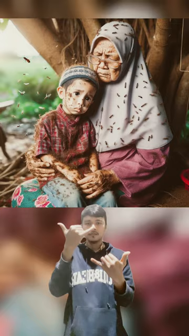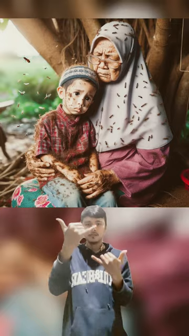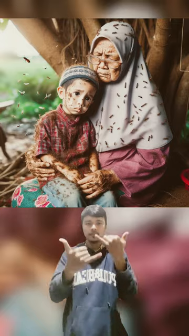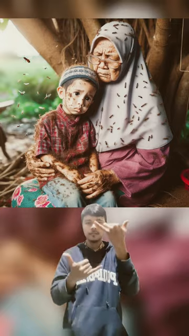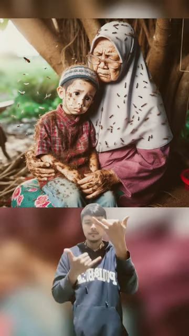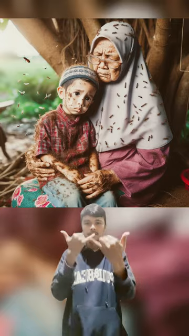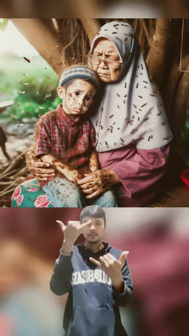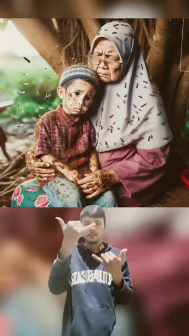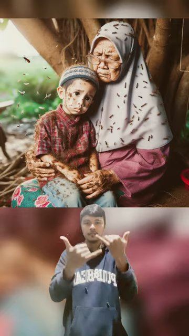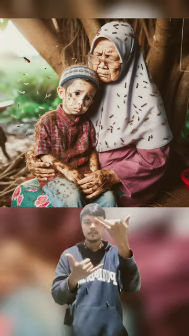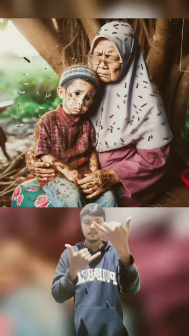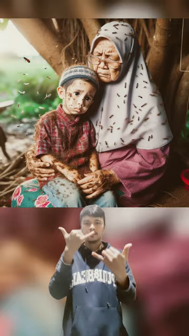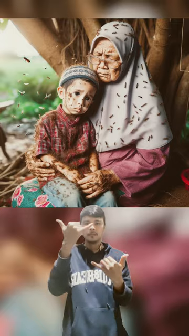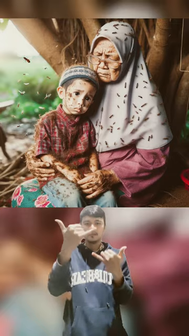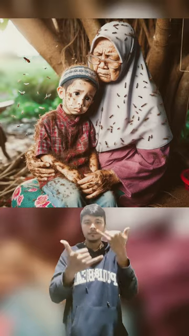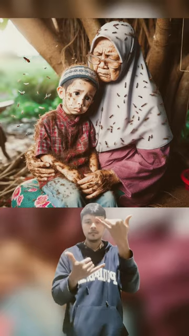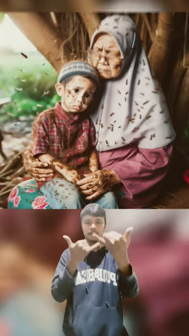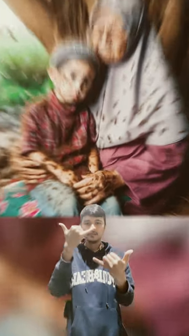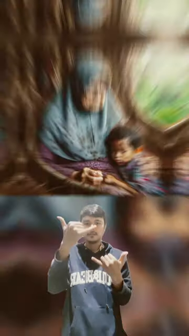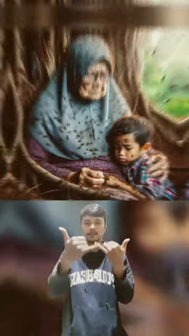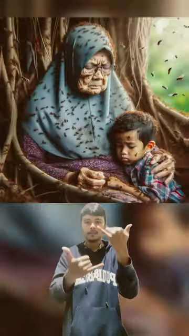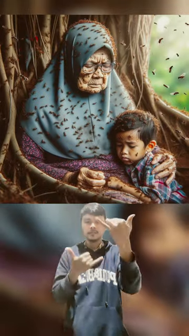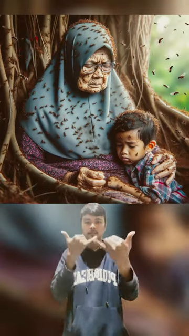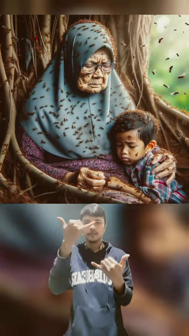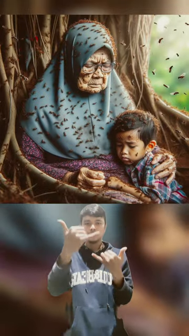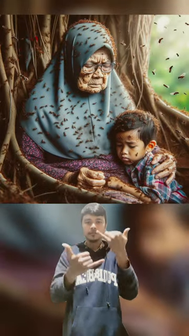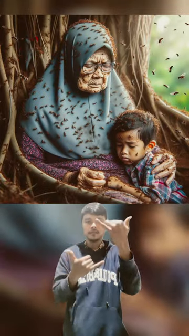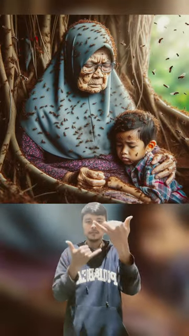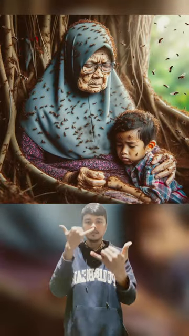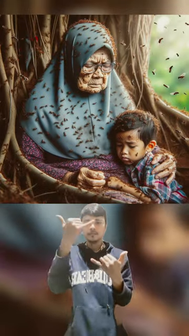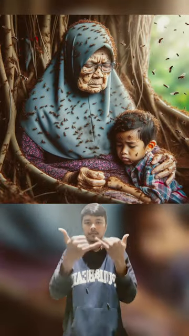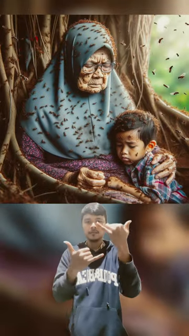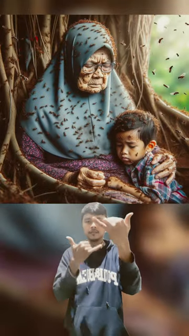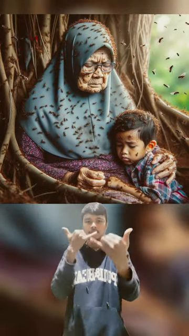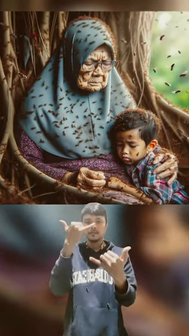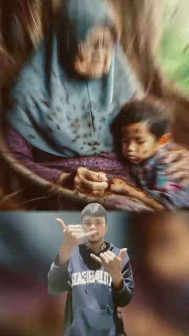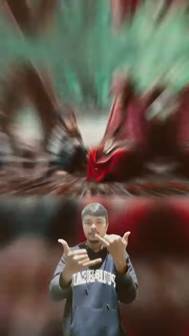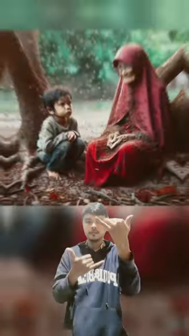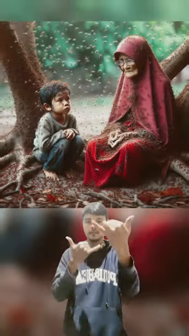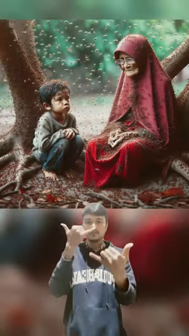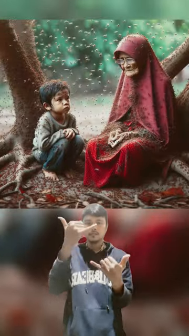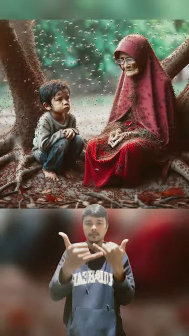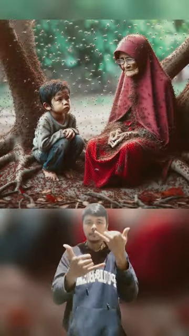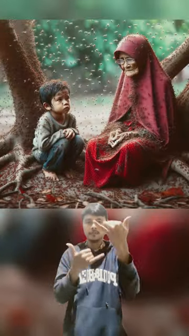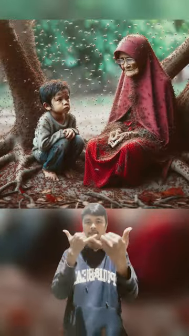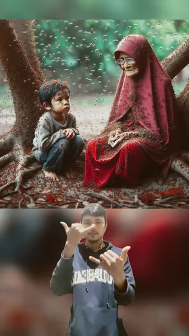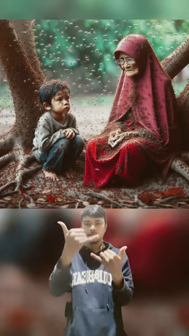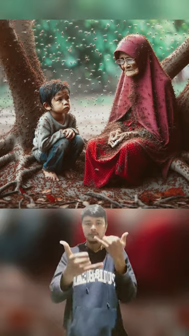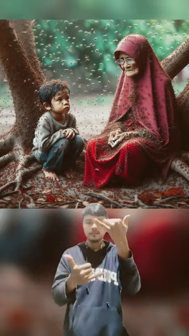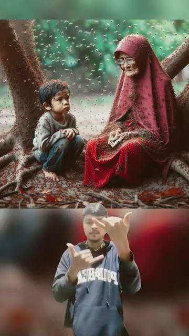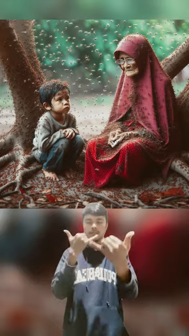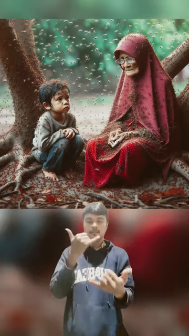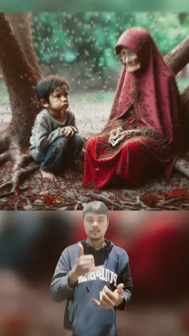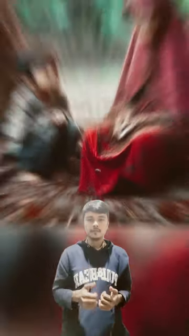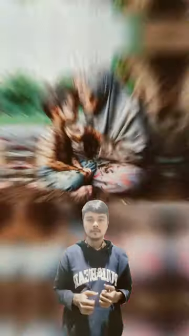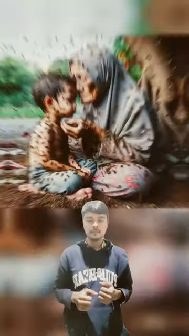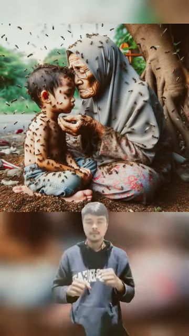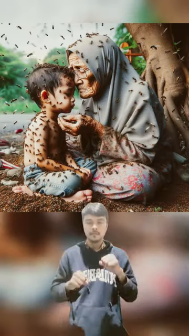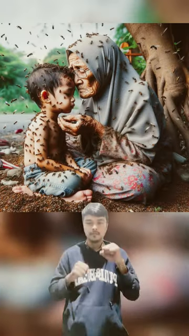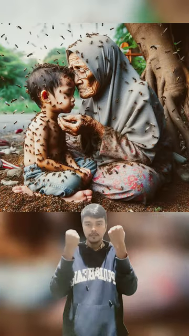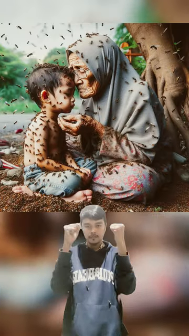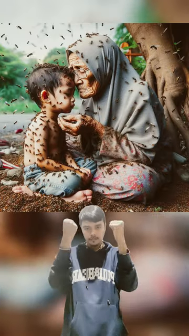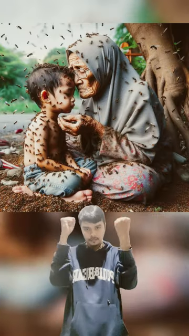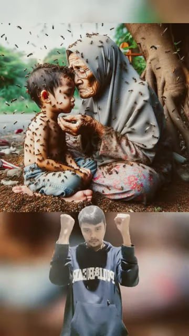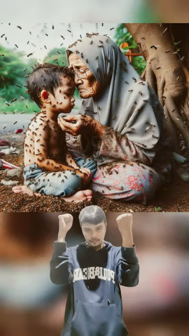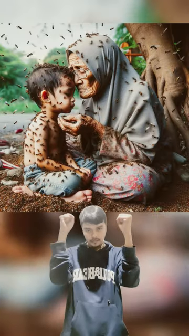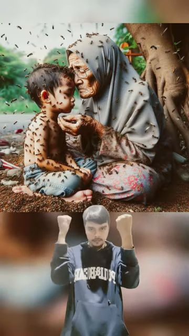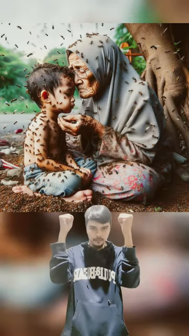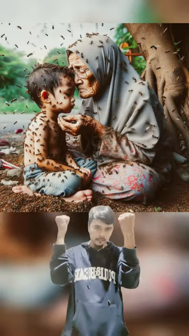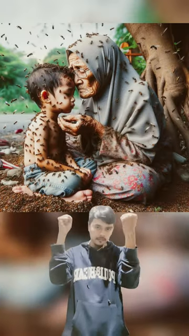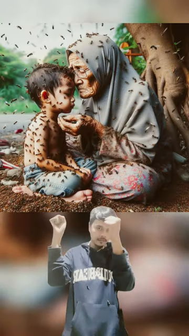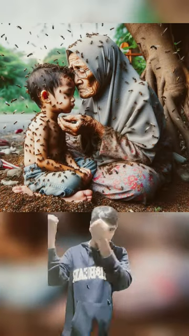Ibu aku rindu